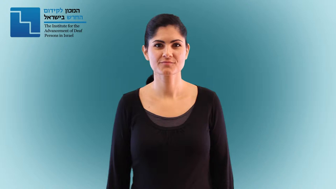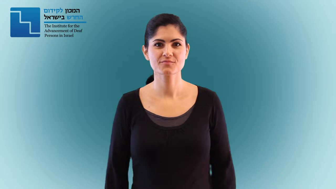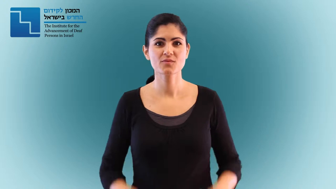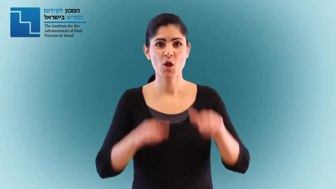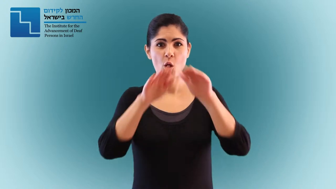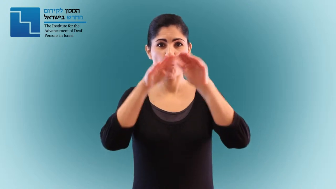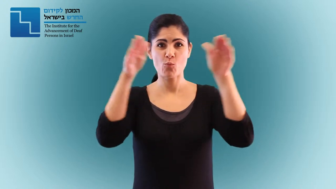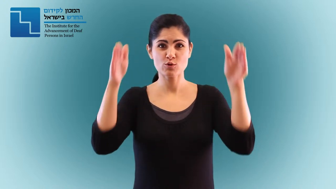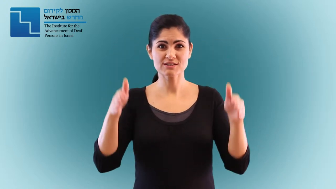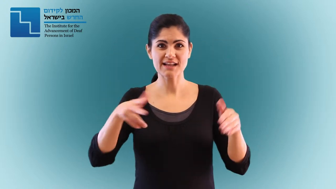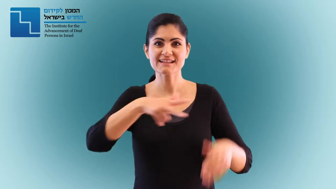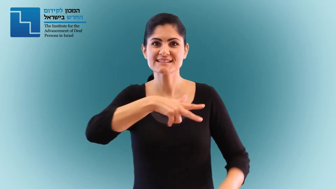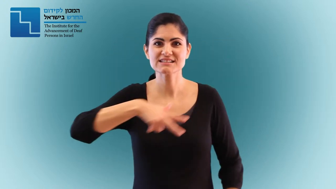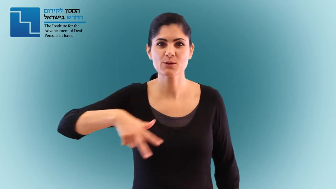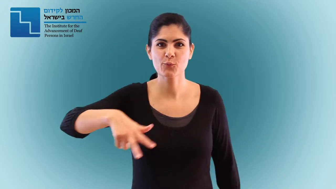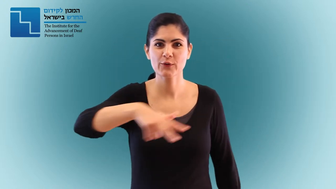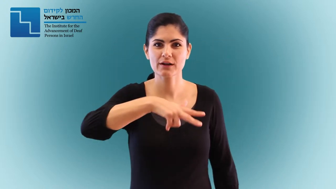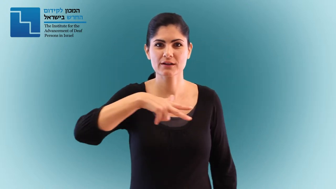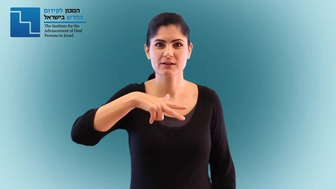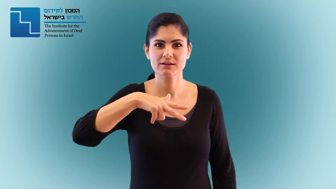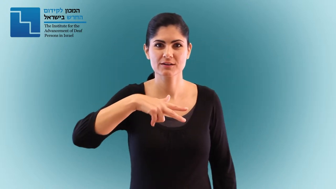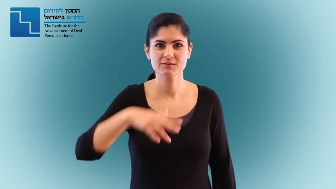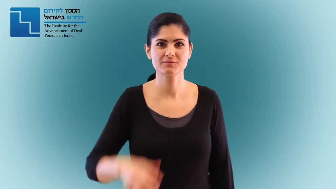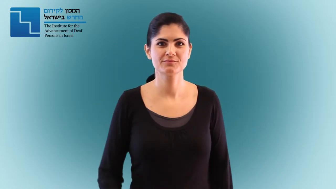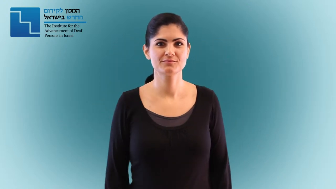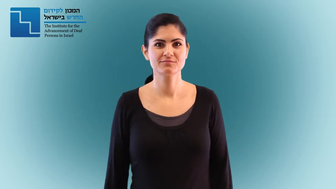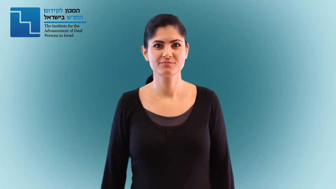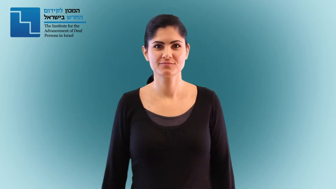מוסד ציבורי